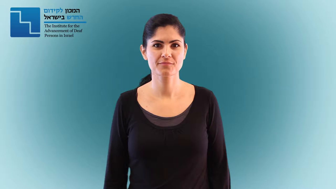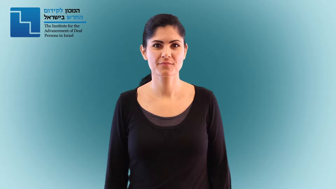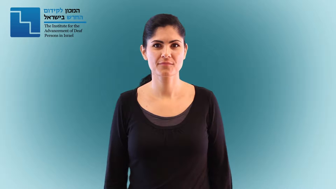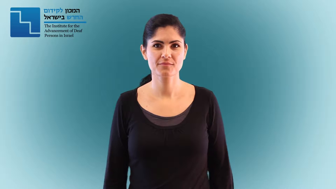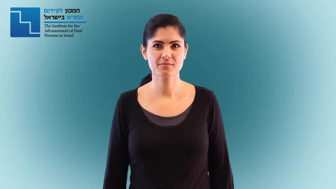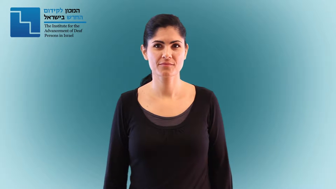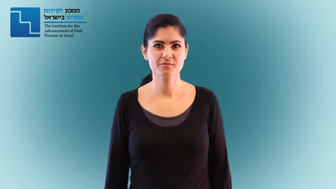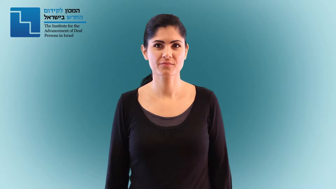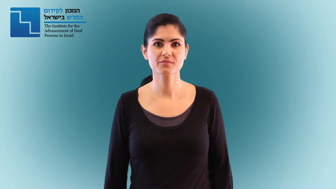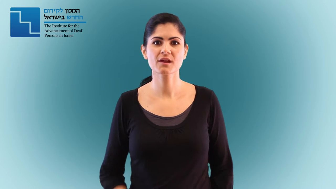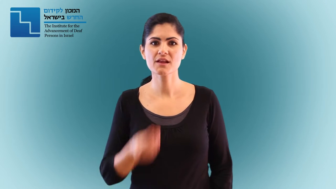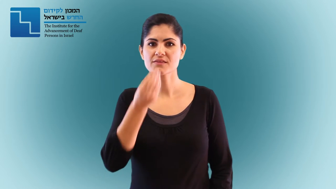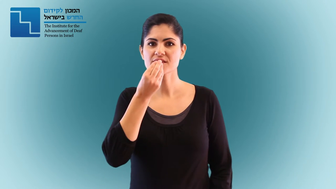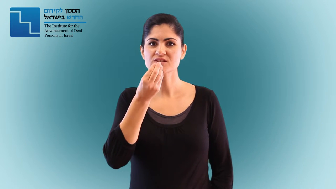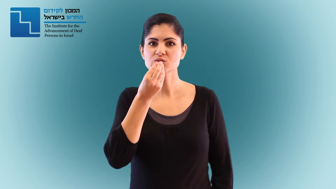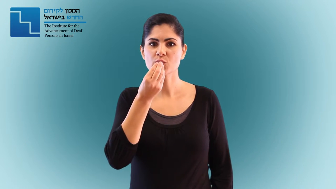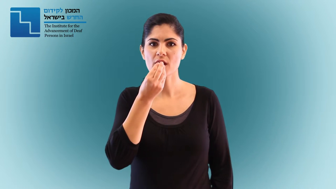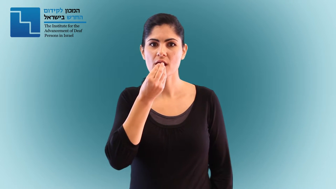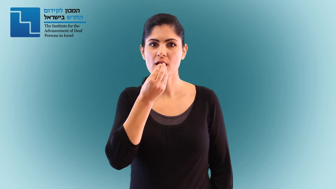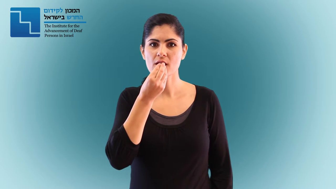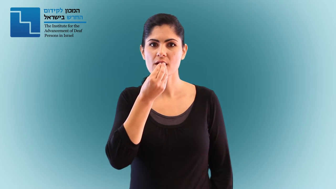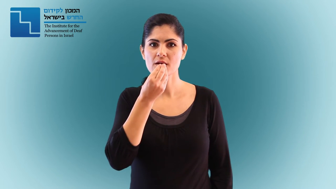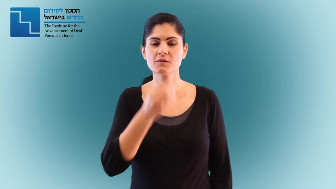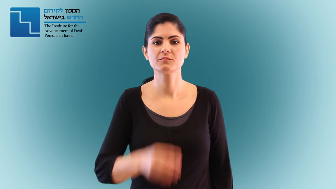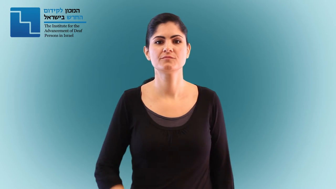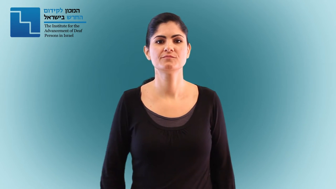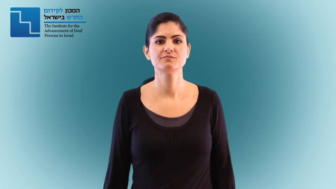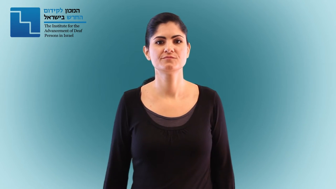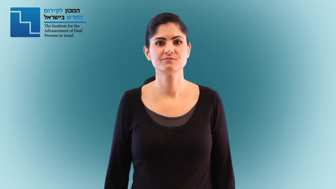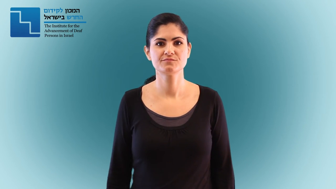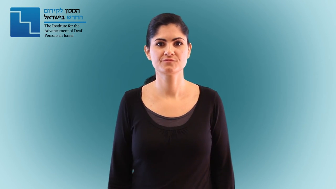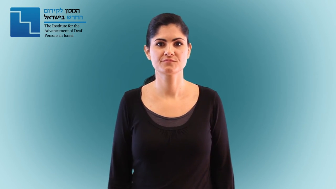תזונה / אוכל